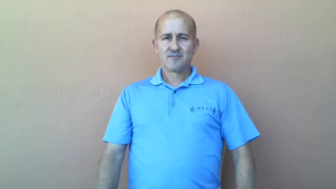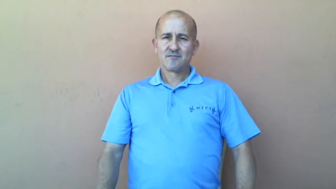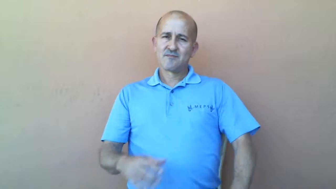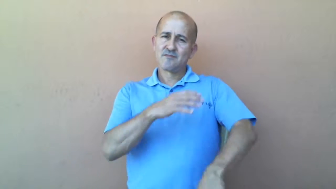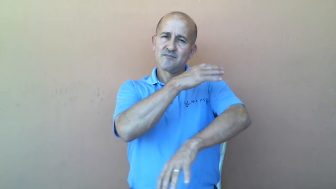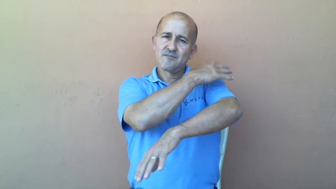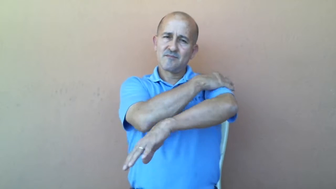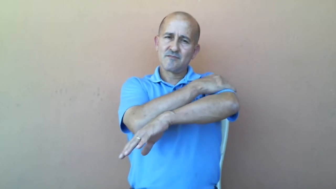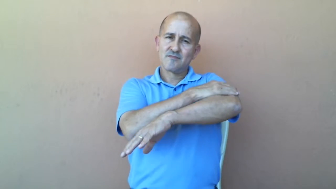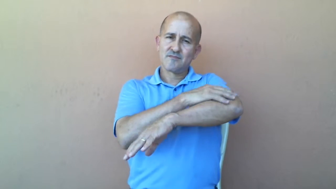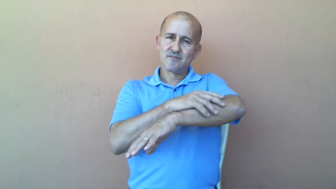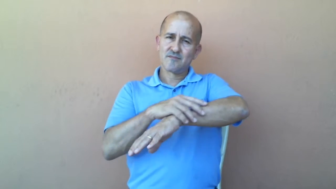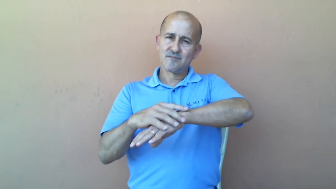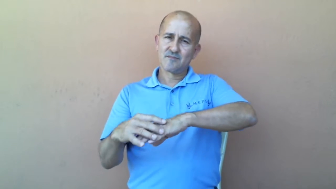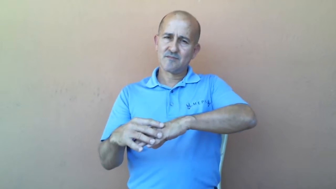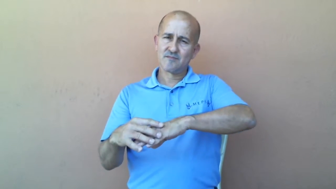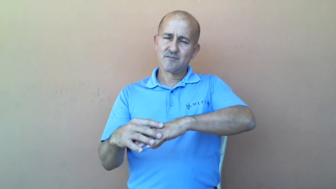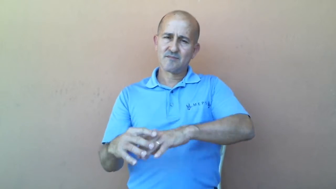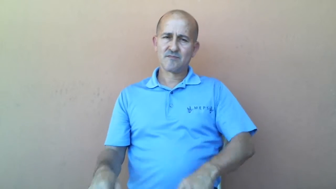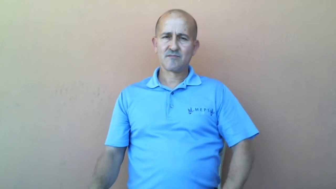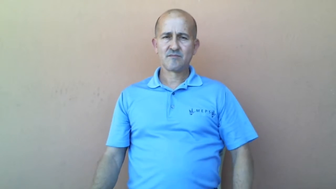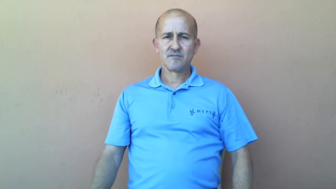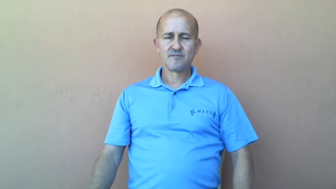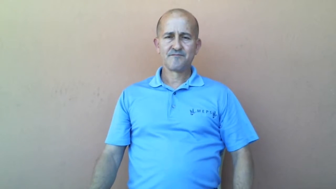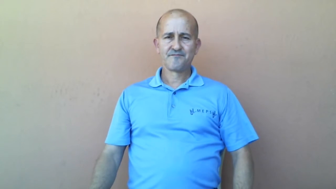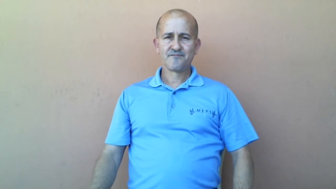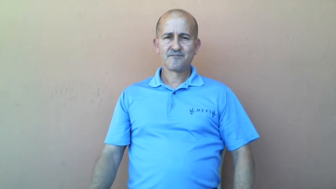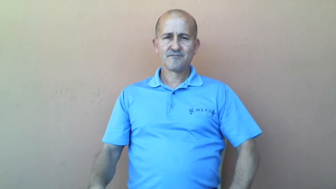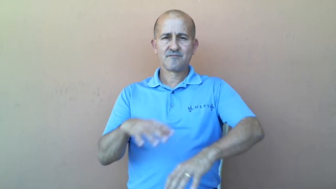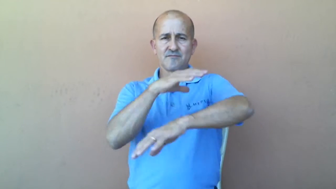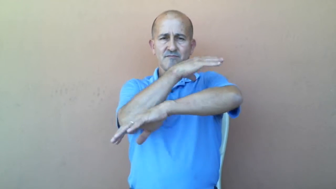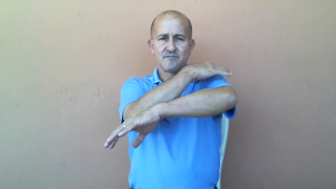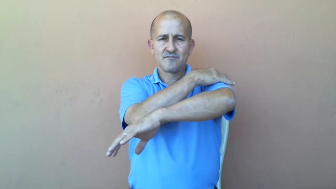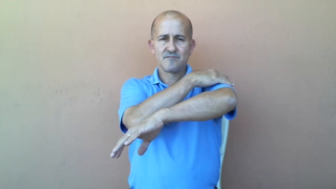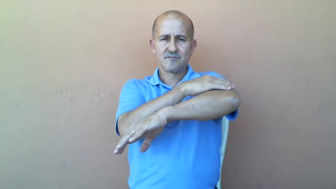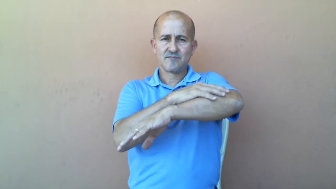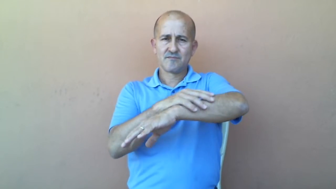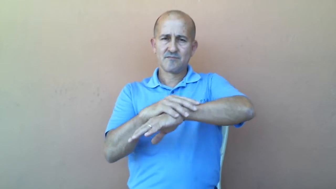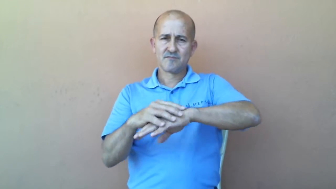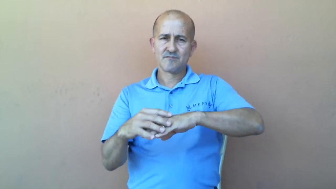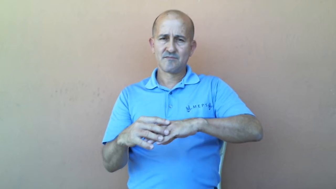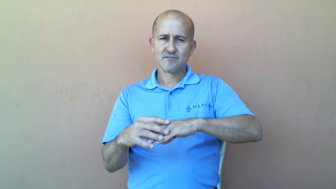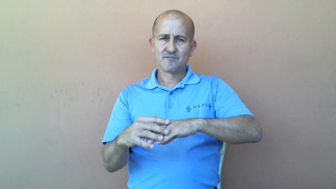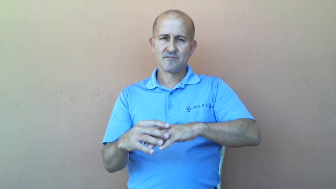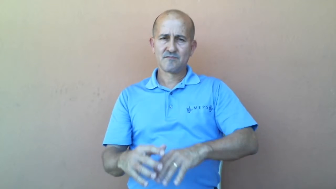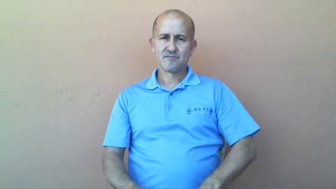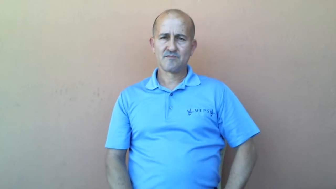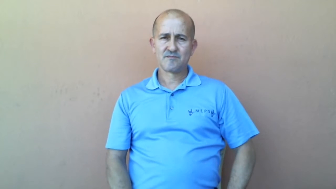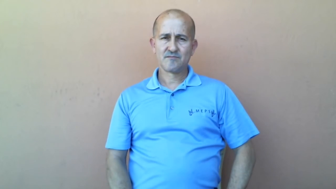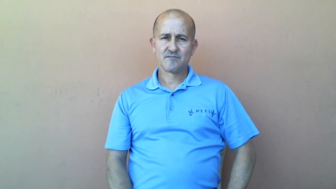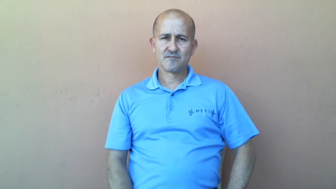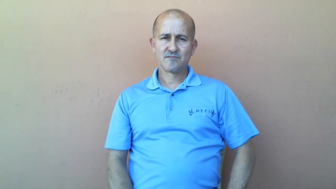brazo